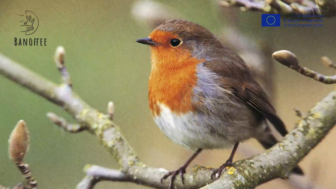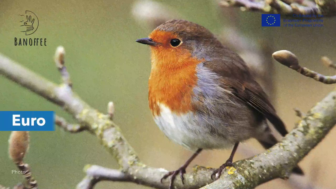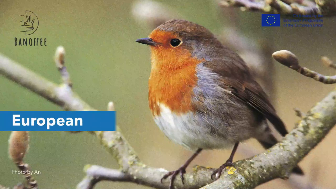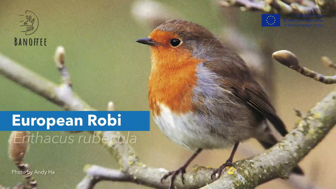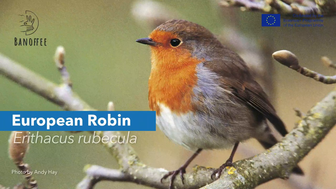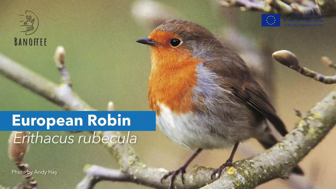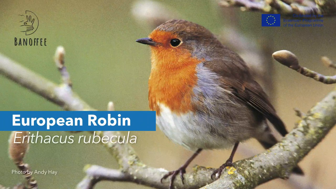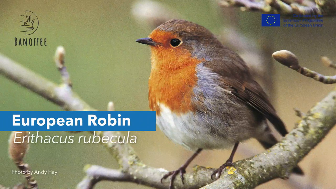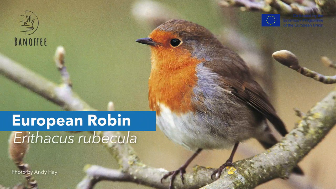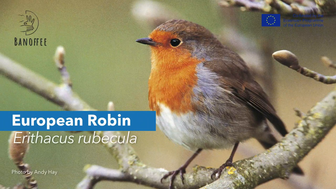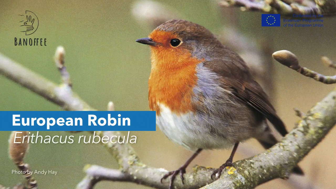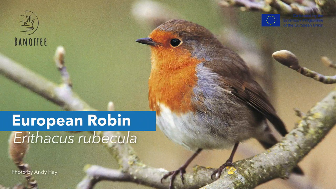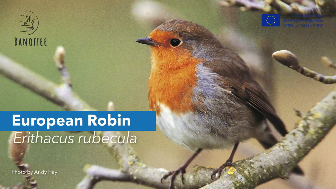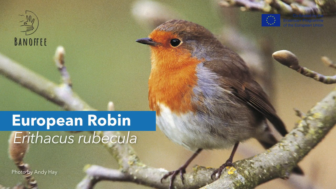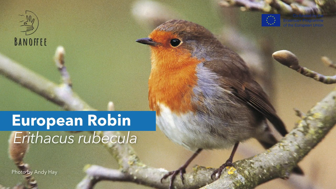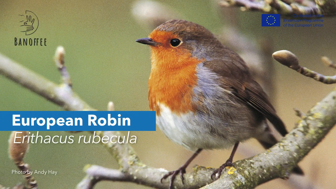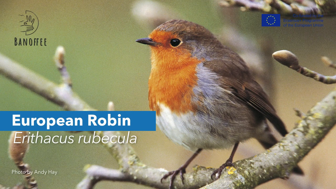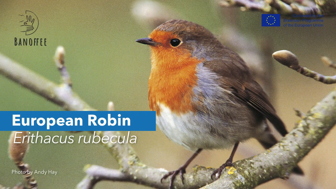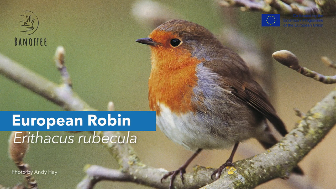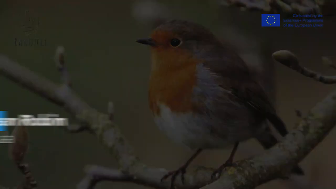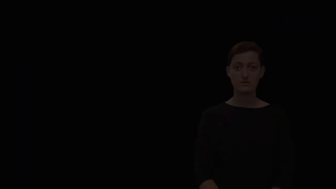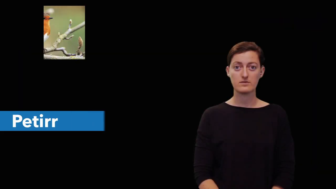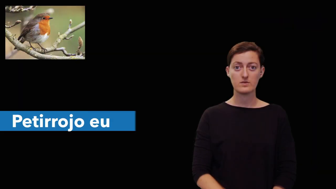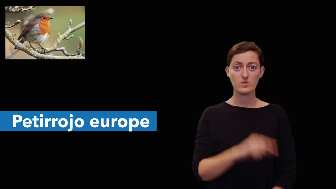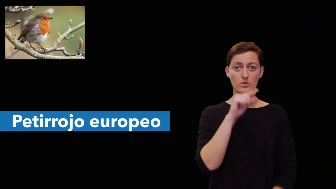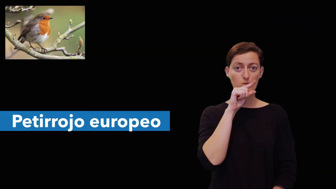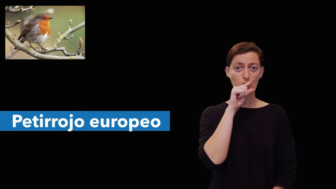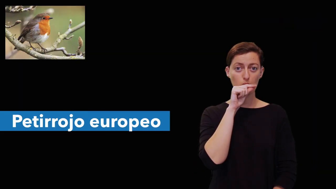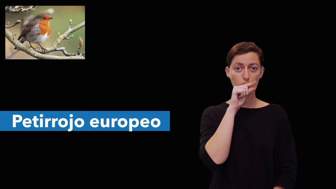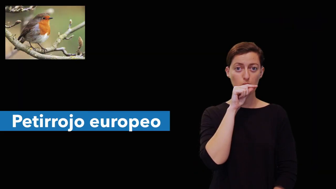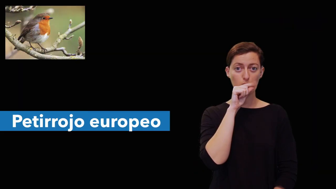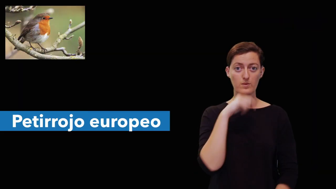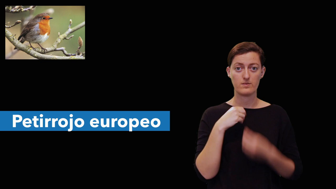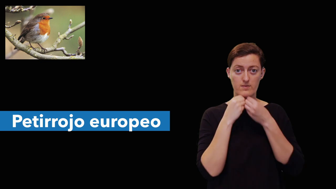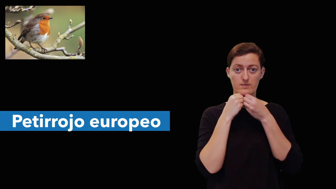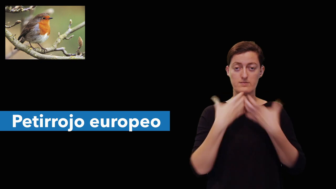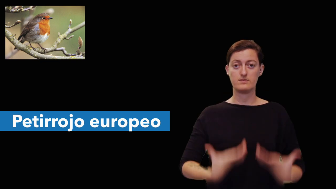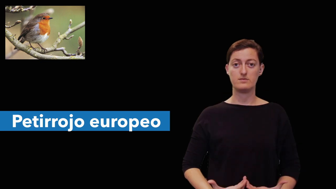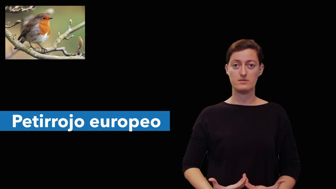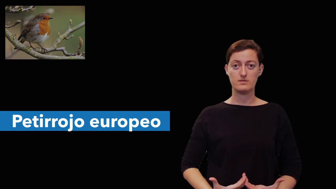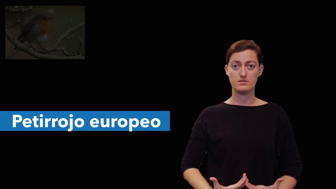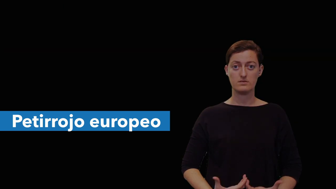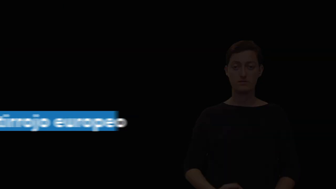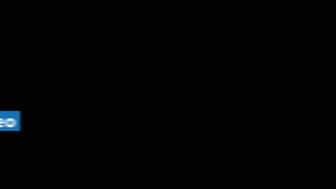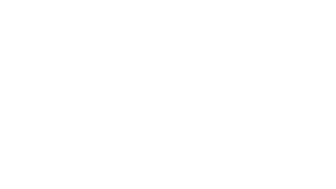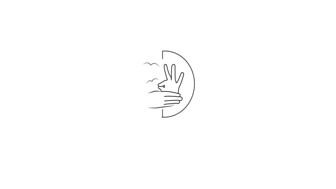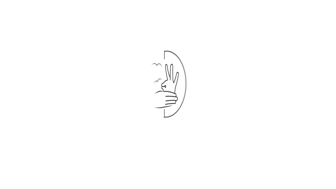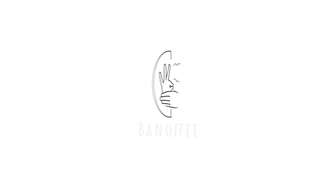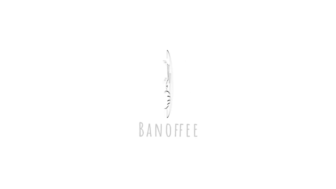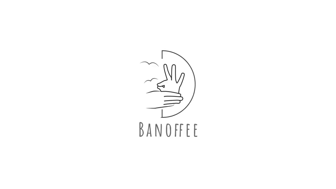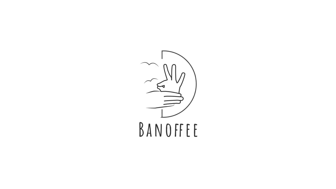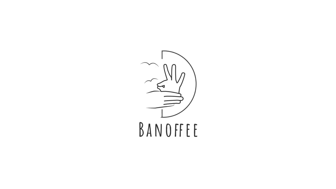Petirrojo europeo